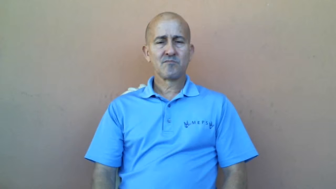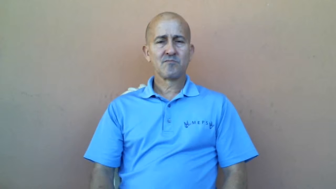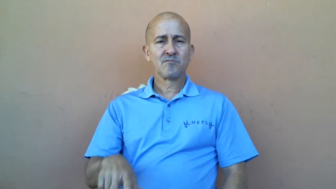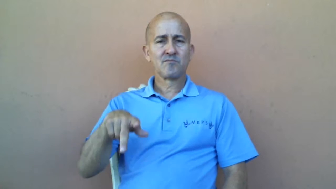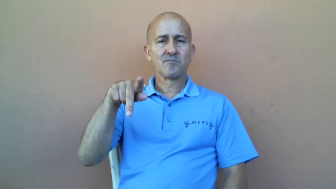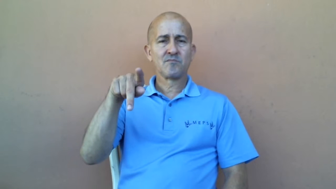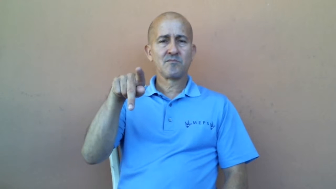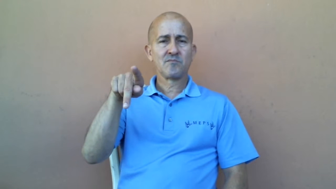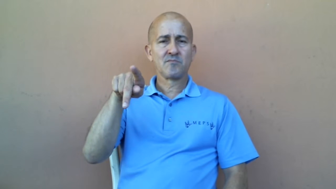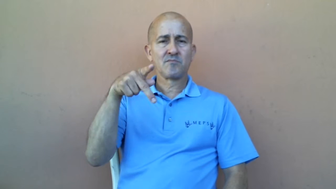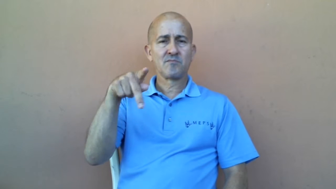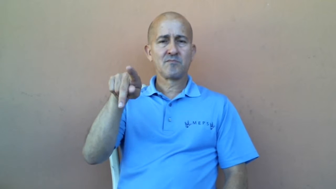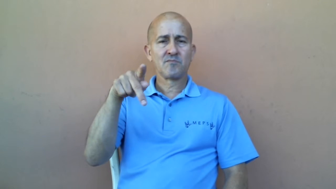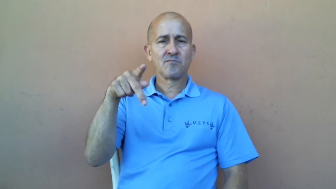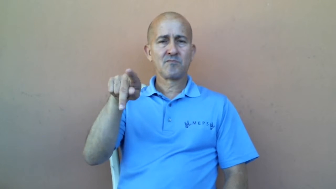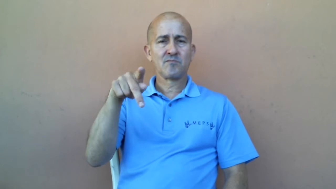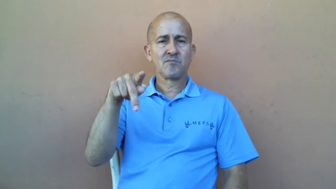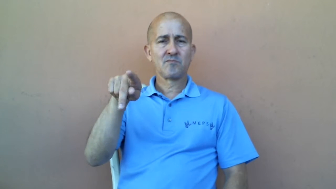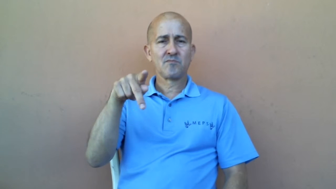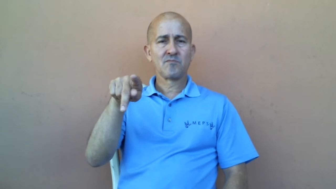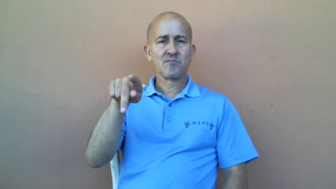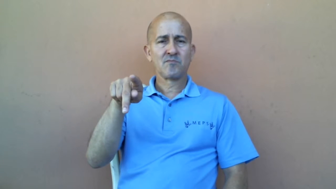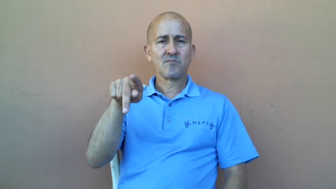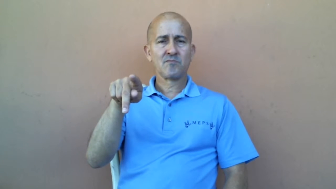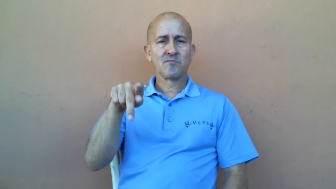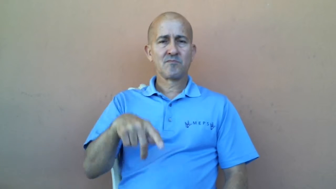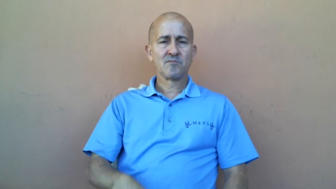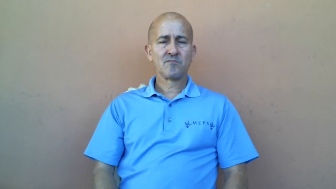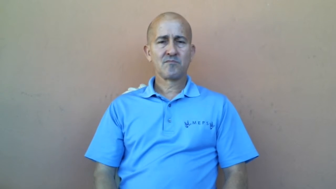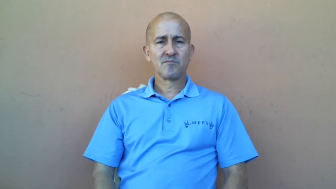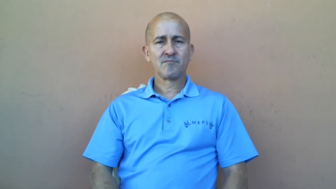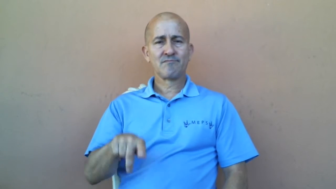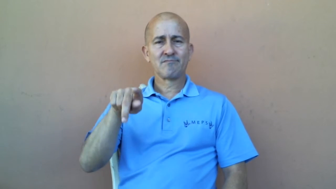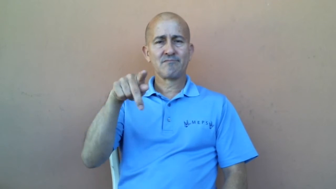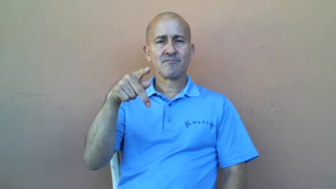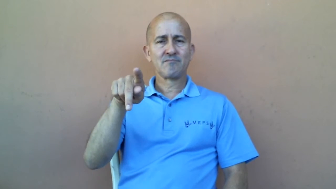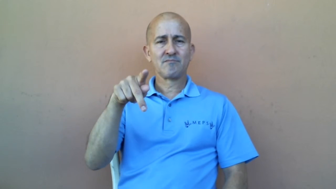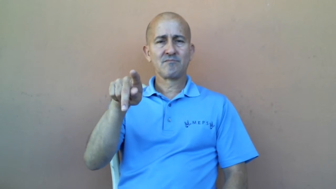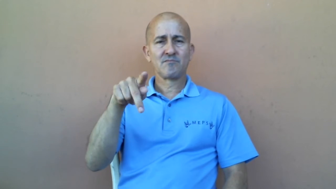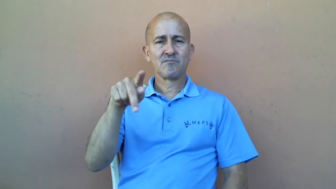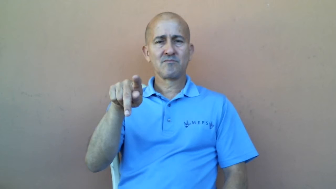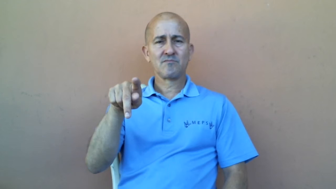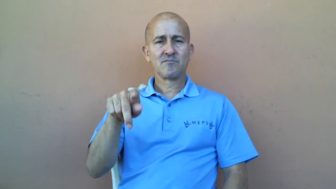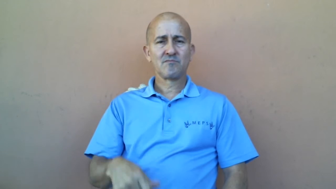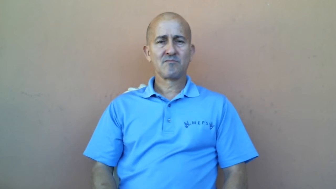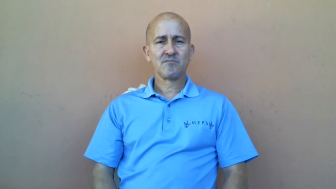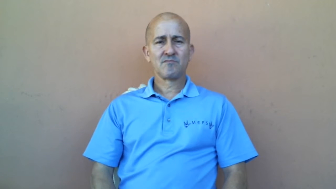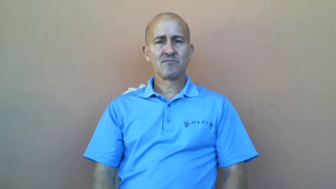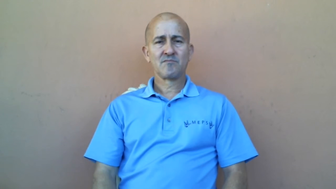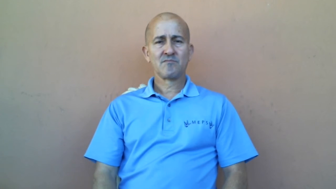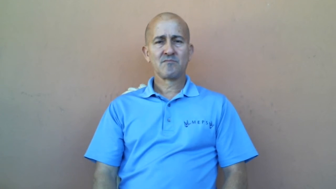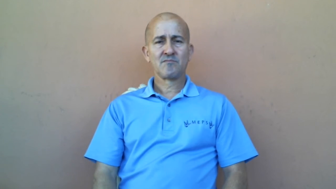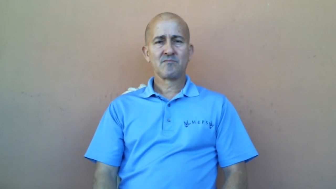violeta